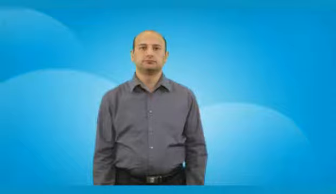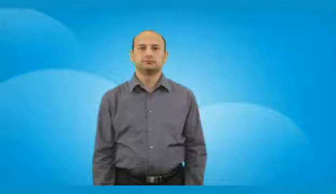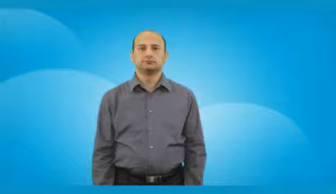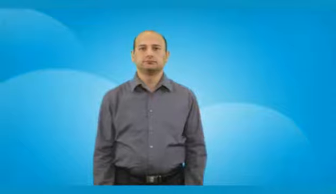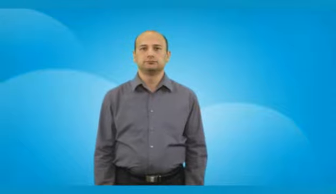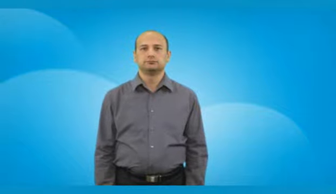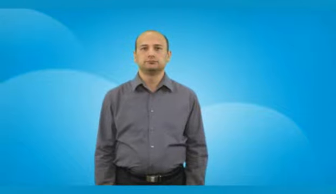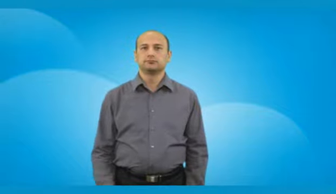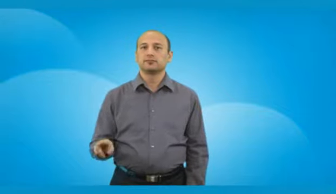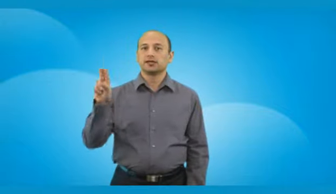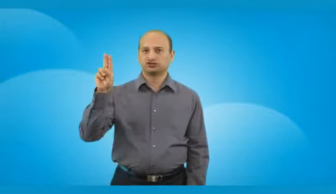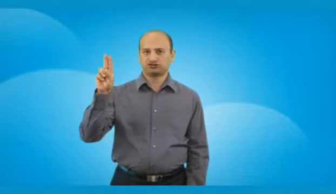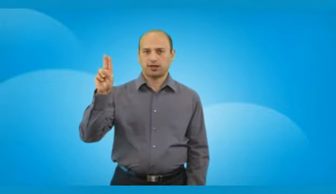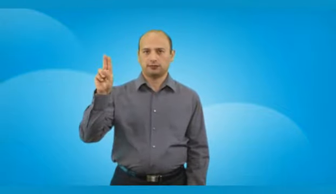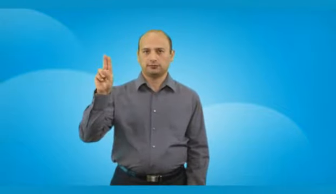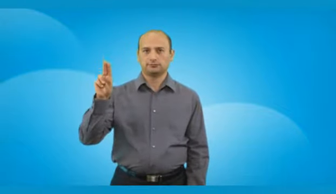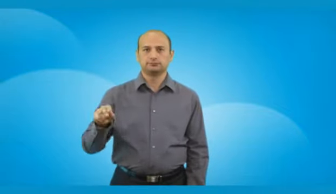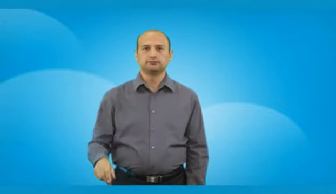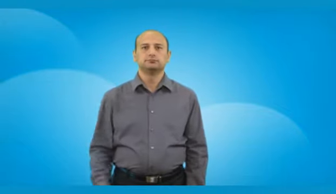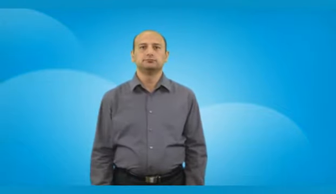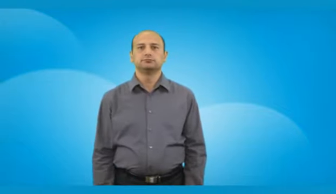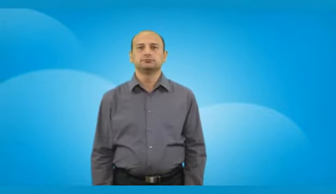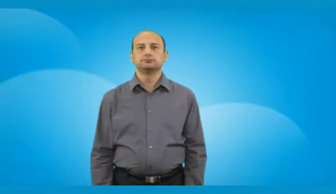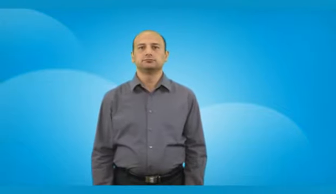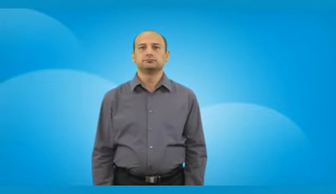Isten